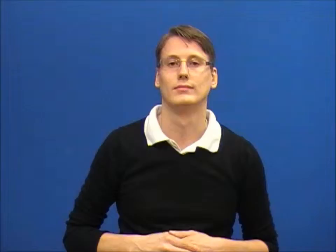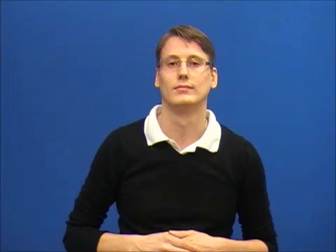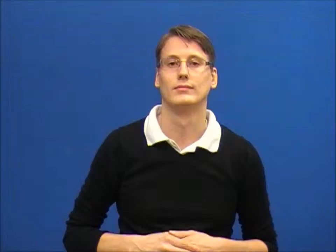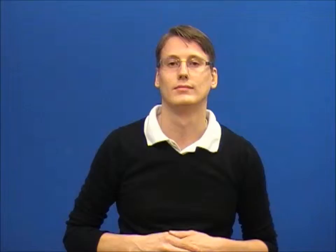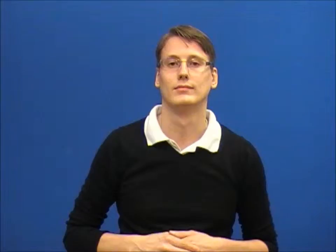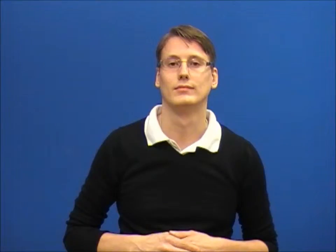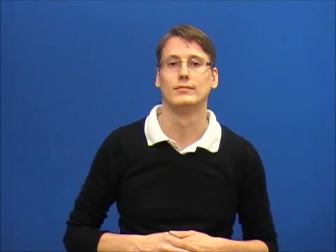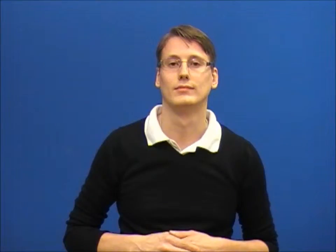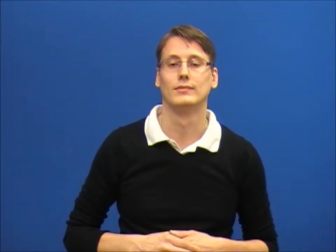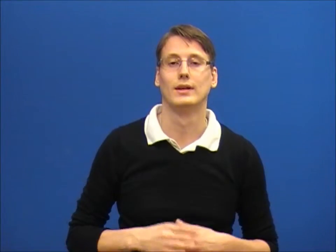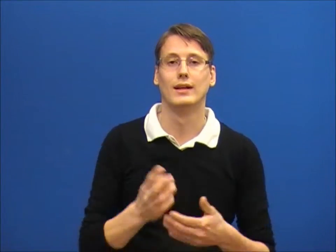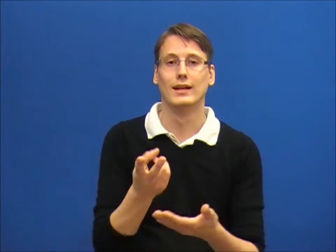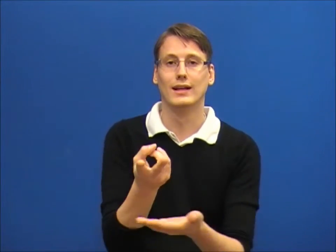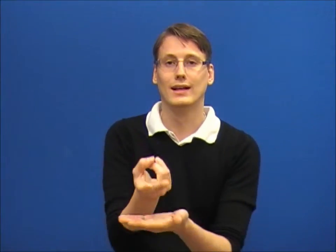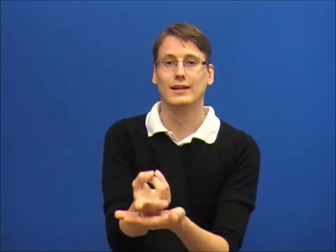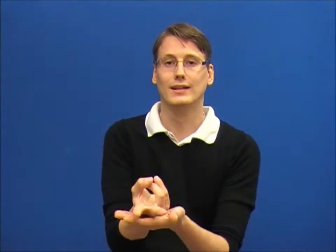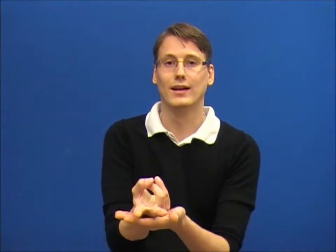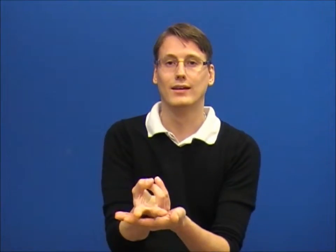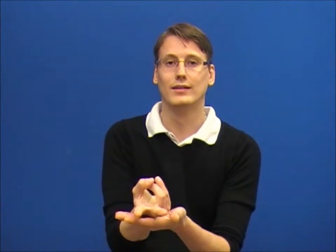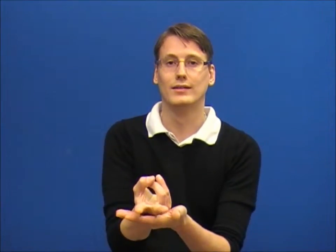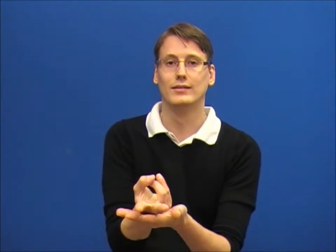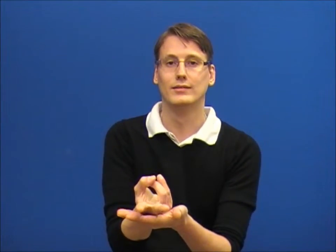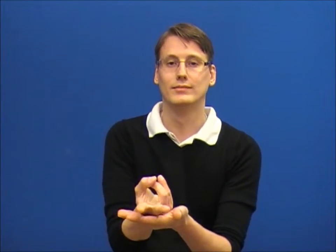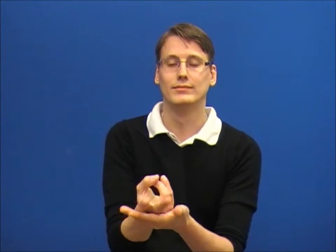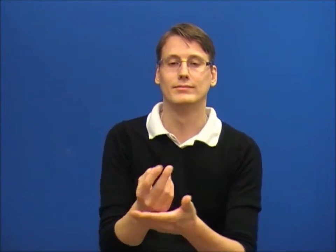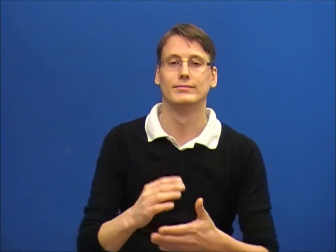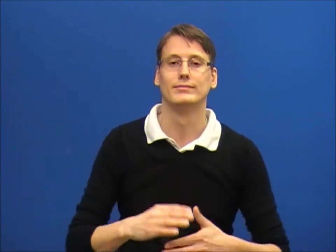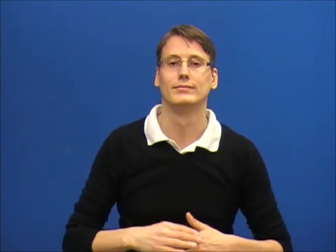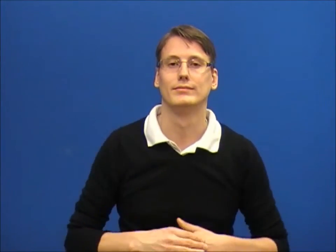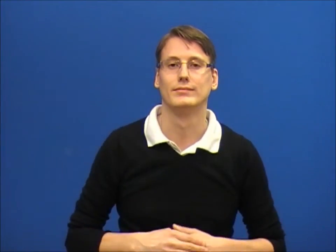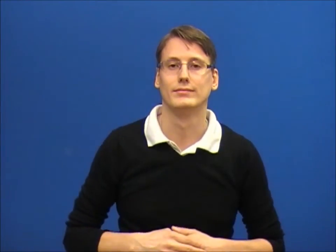LIGGA